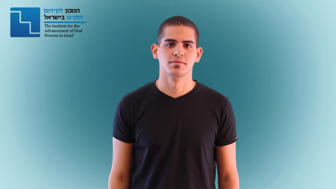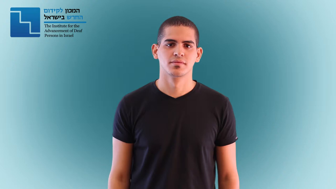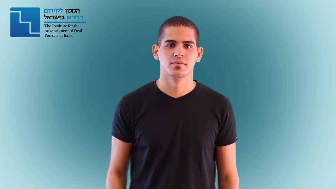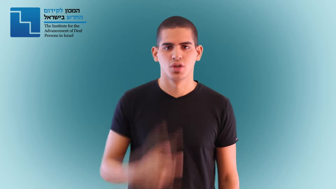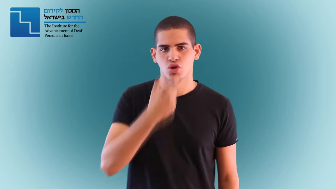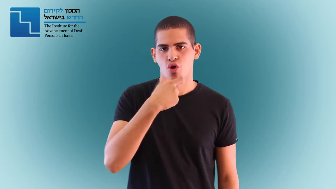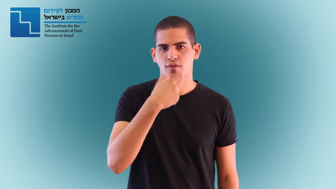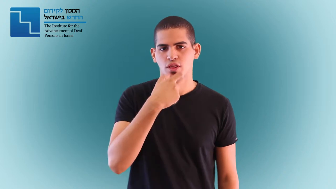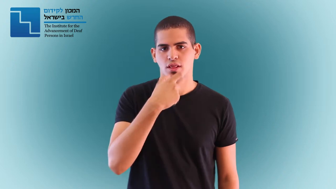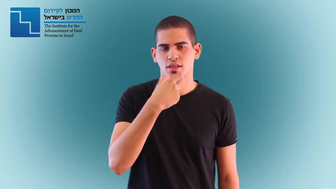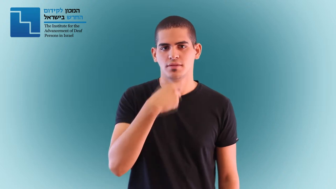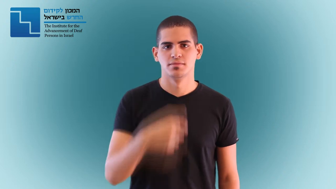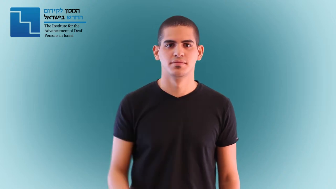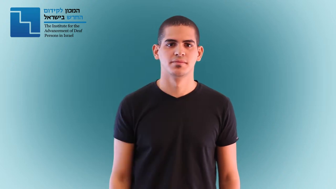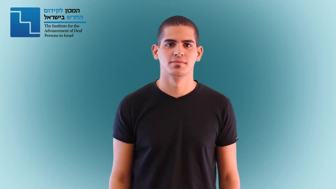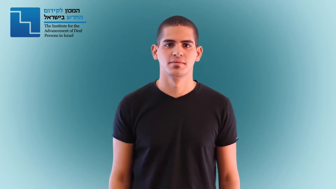רחובות